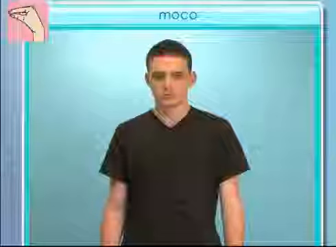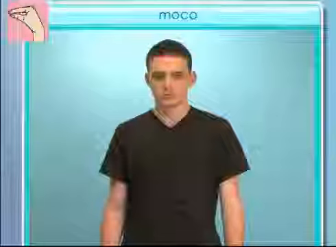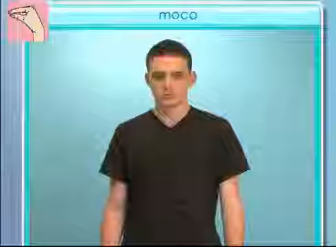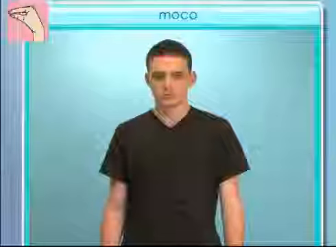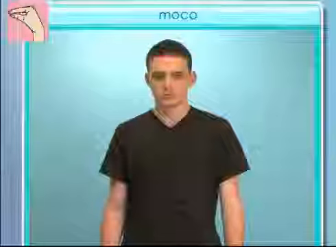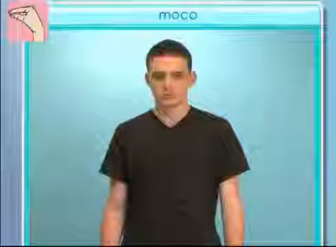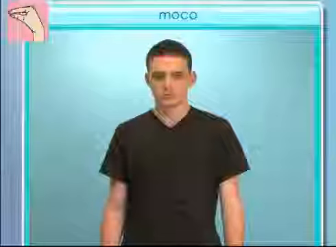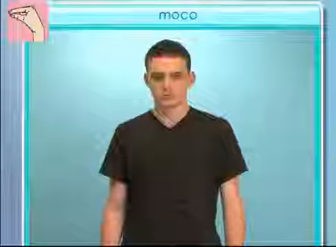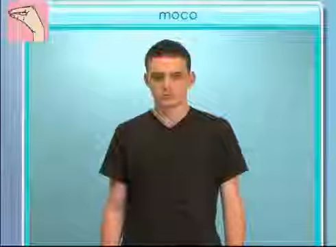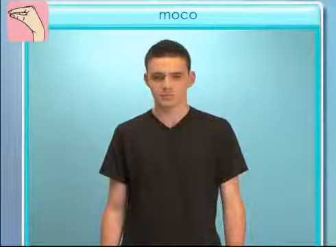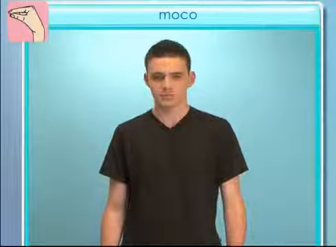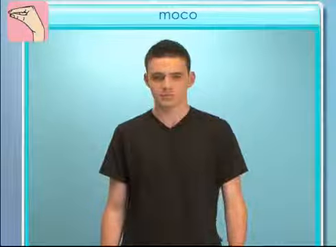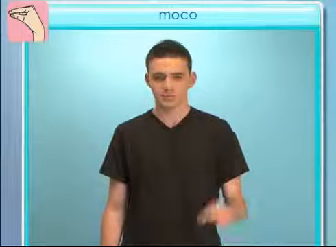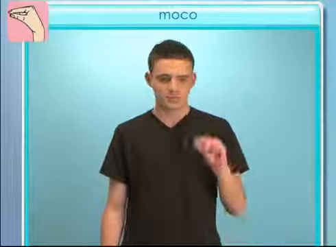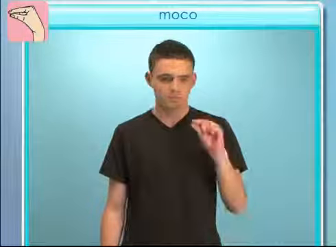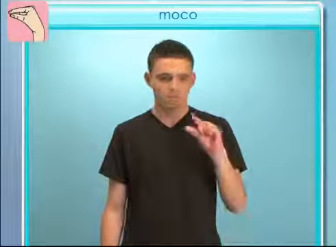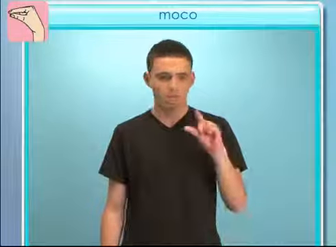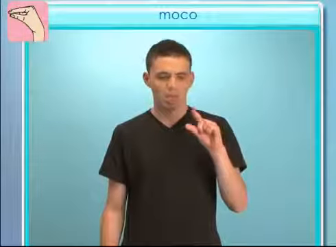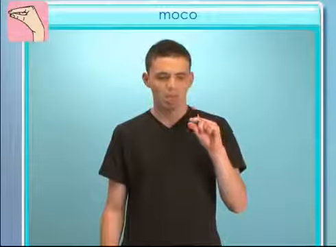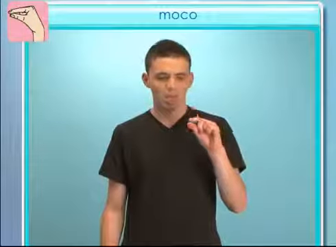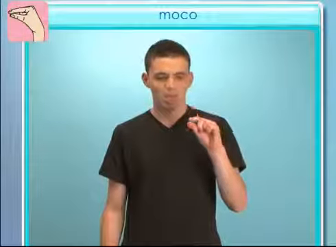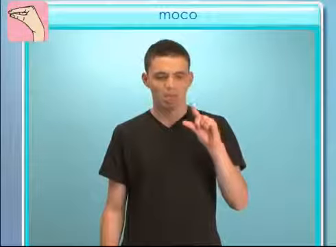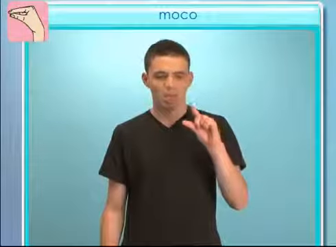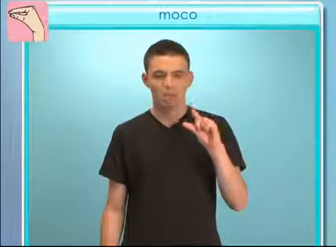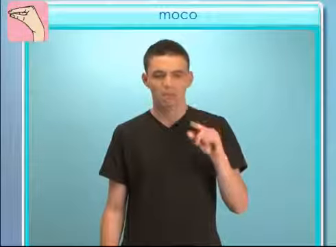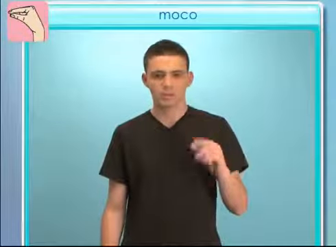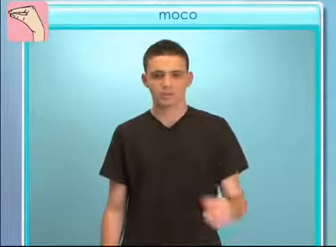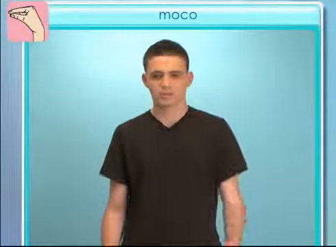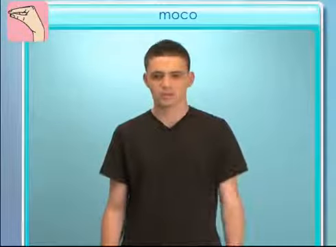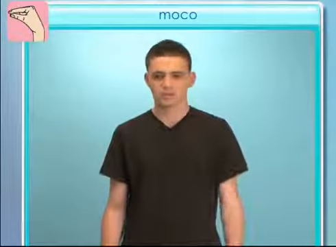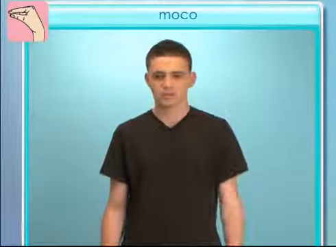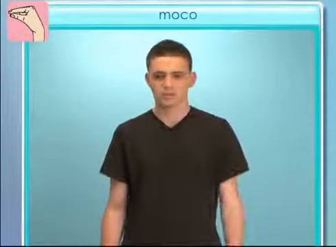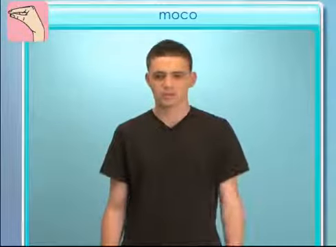Moco